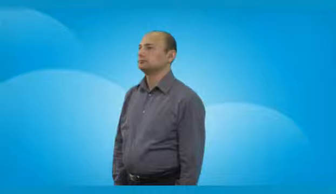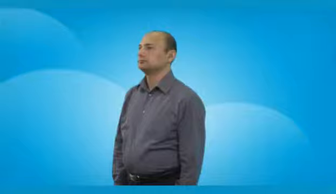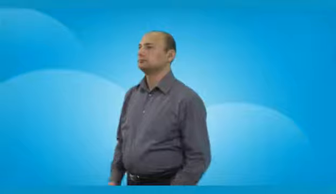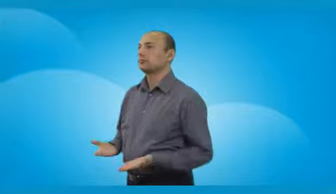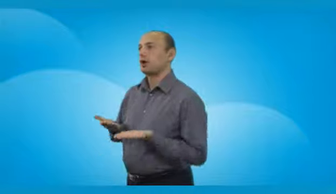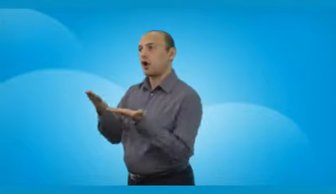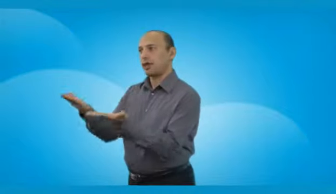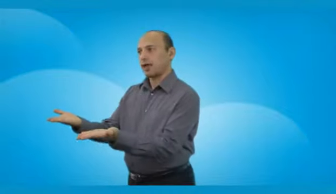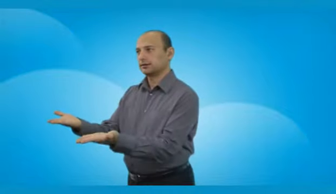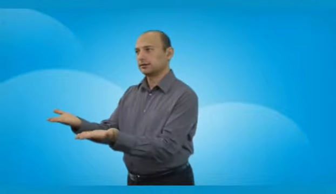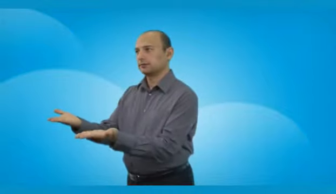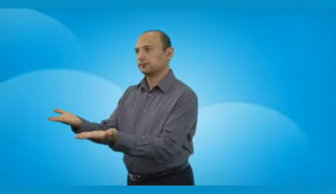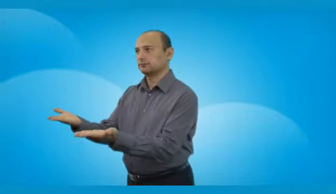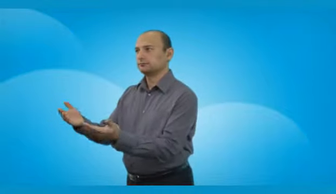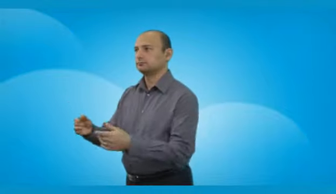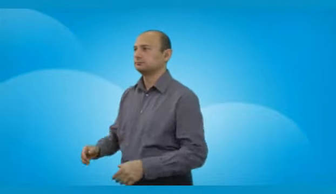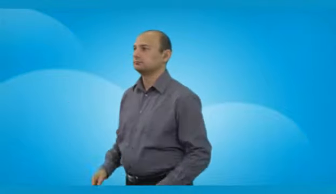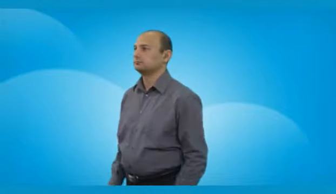Ajándék